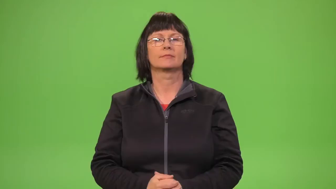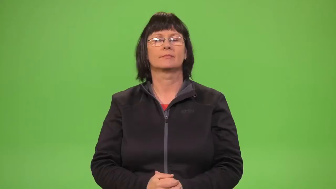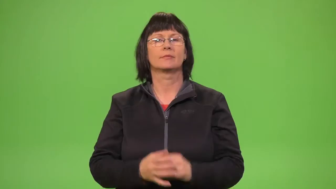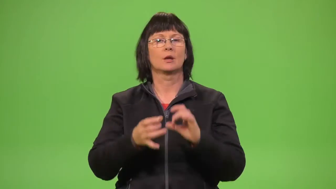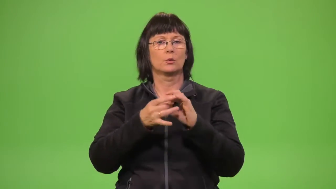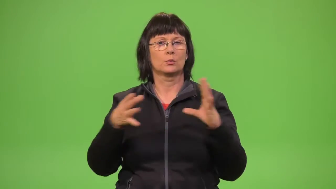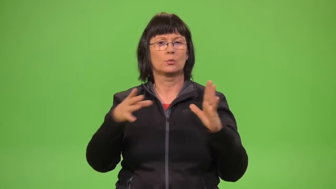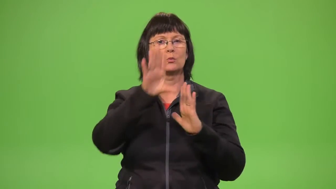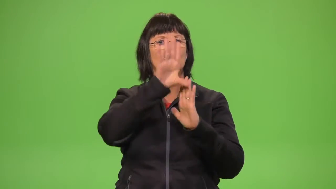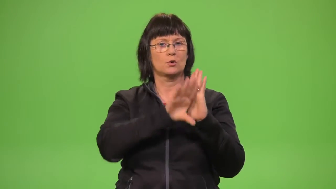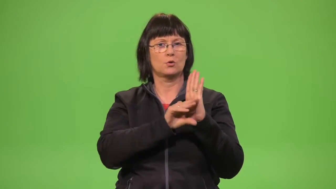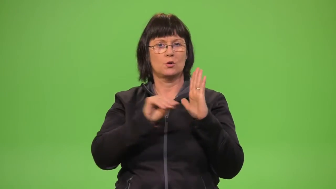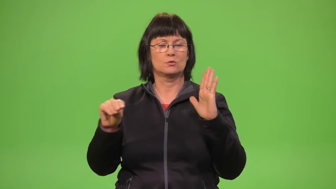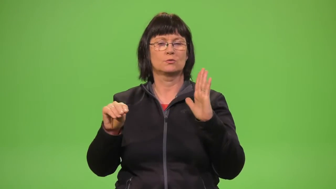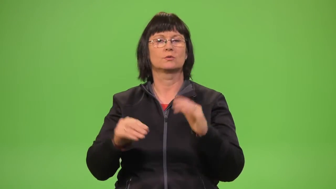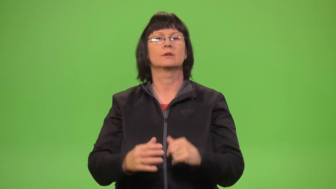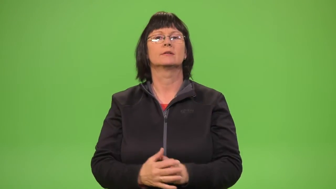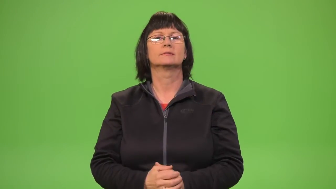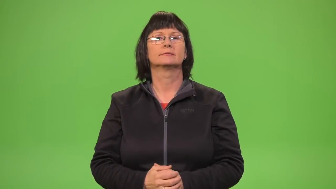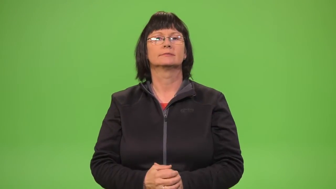Úrlausn